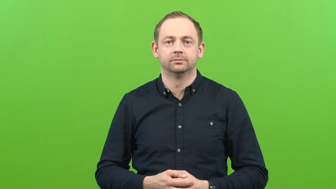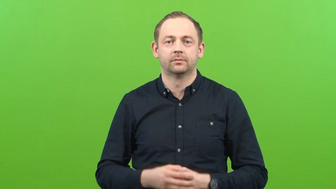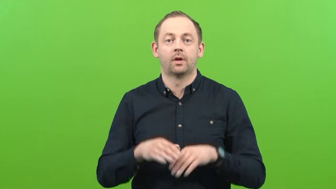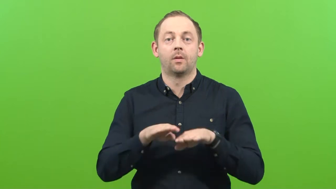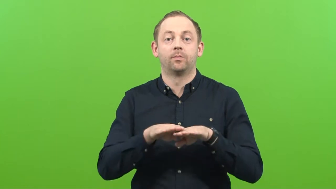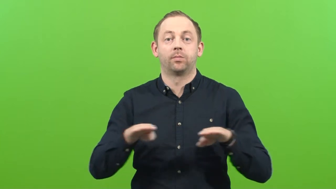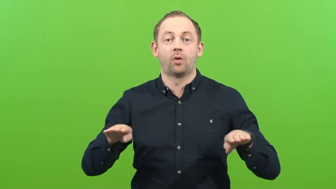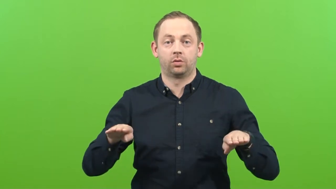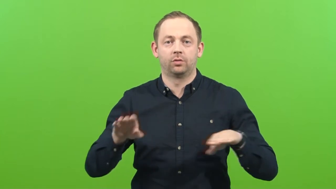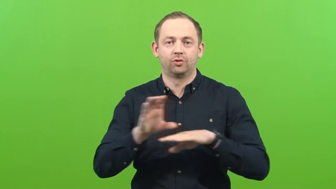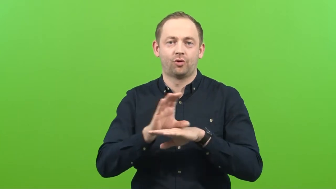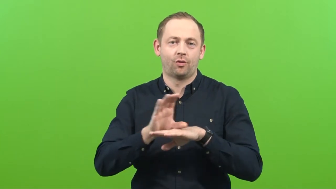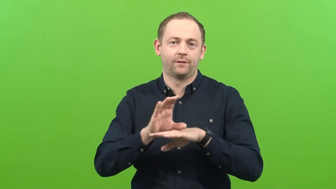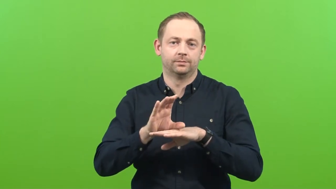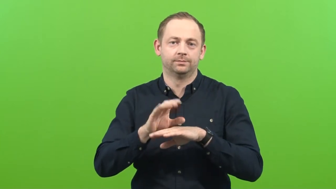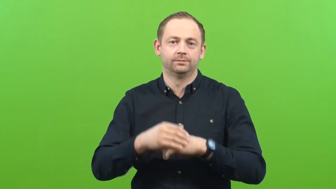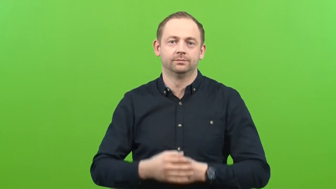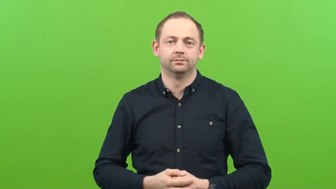Borðtölva